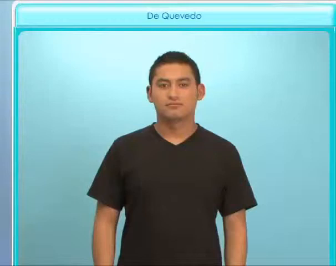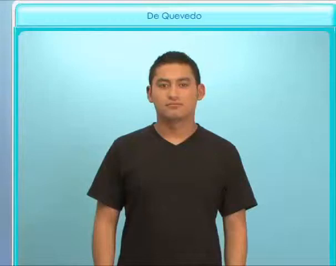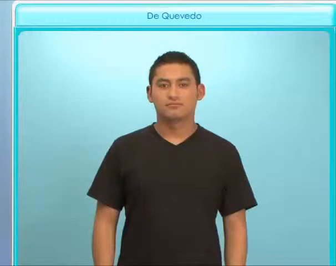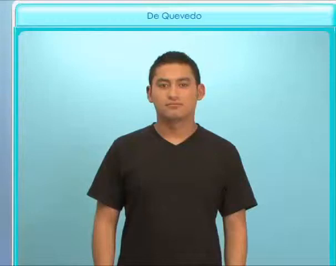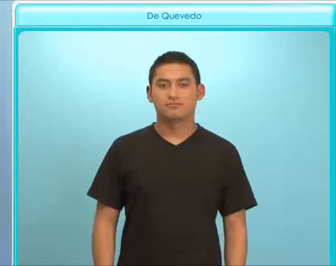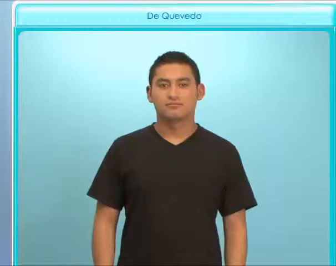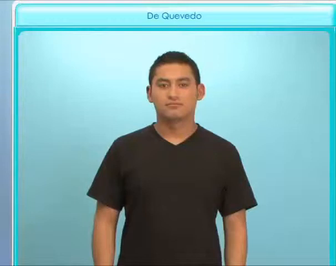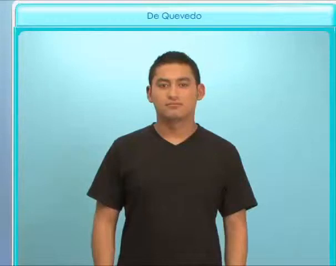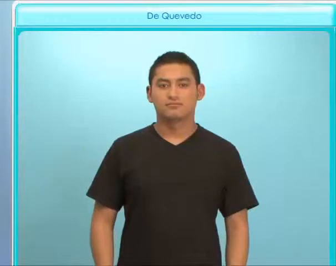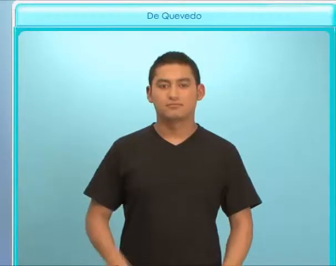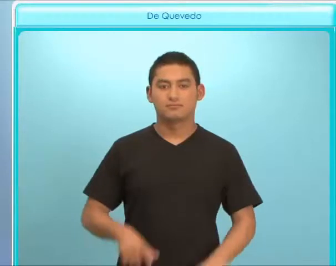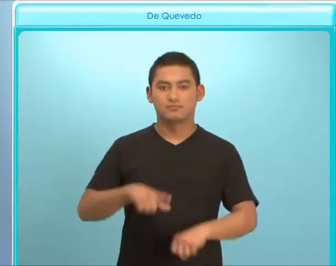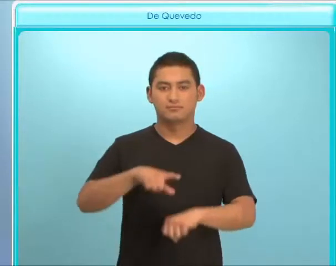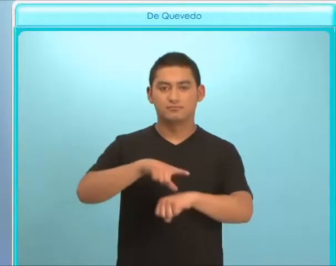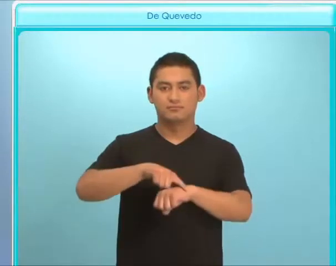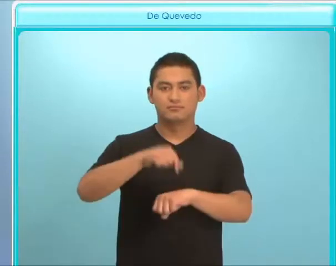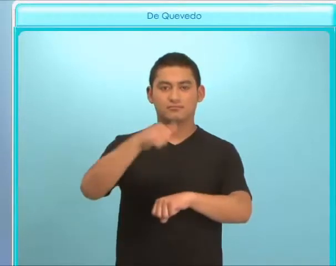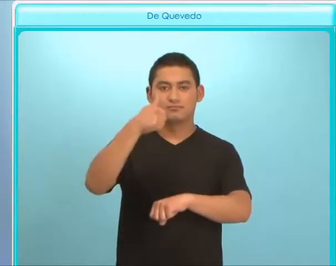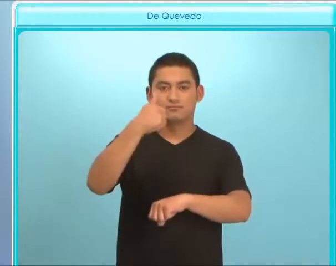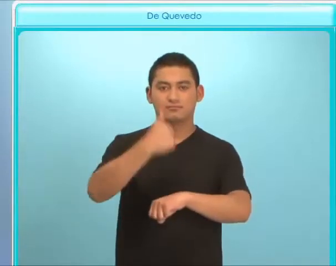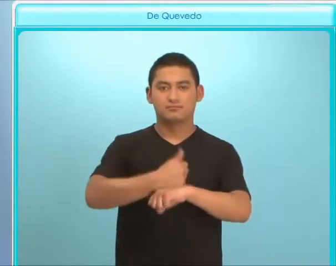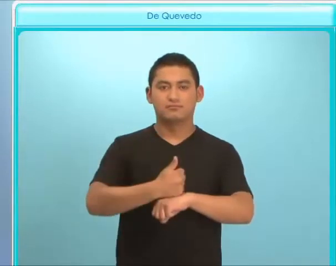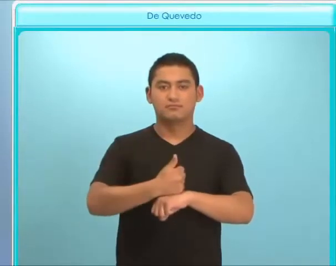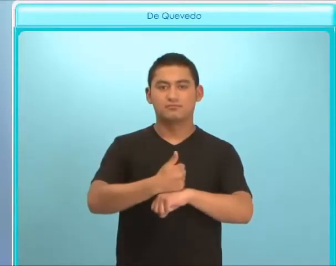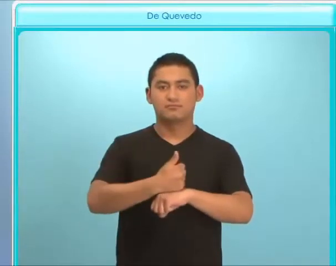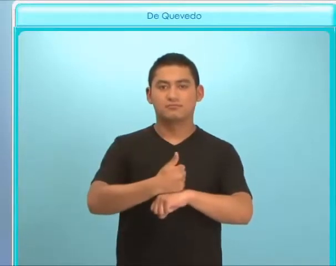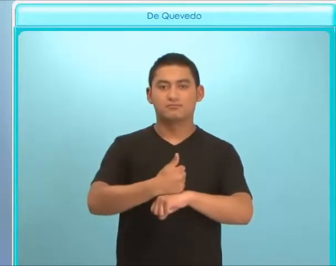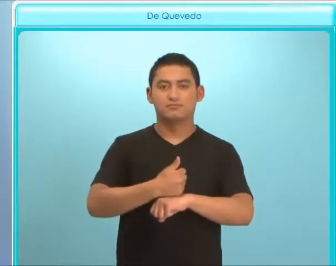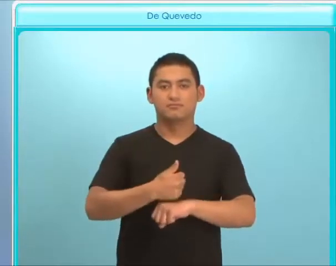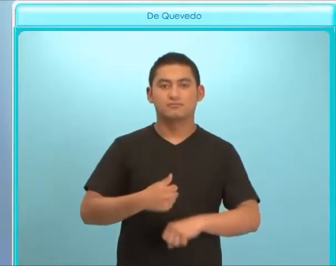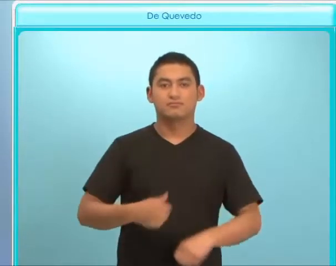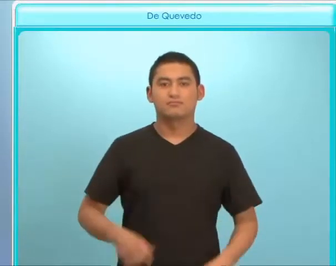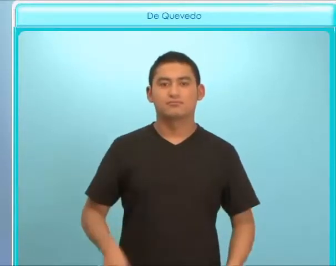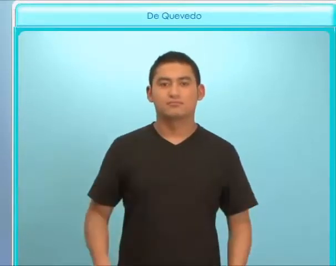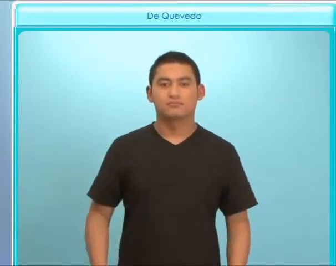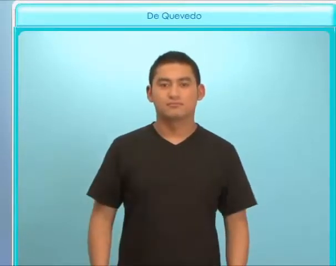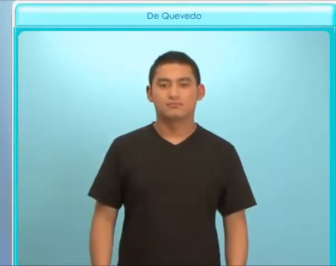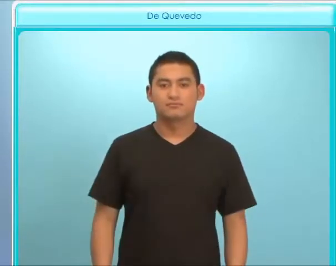DE QUEVEDO